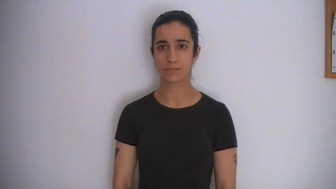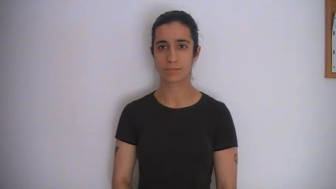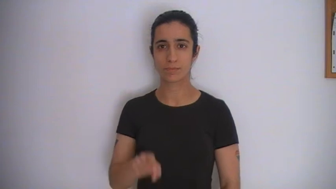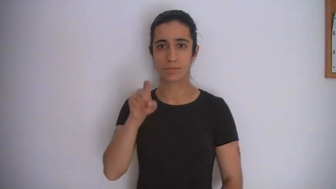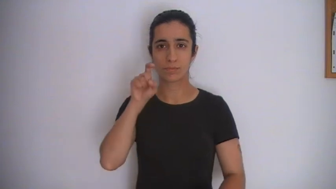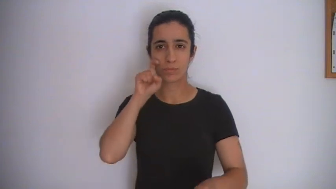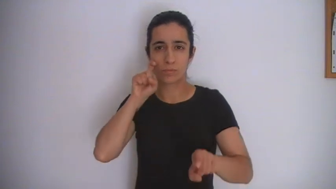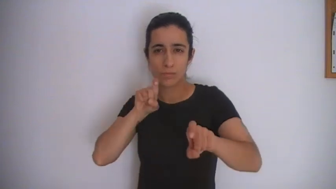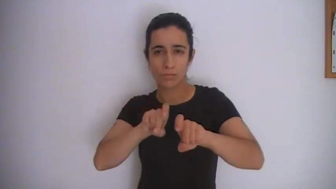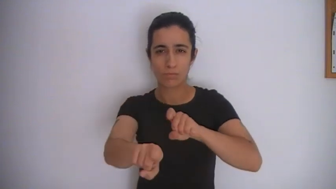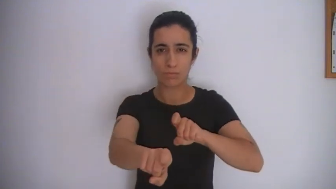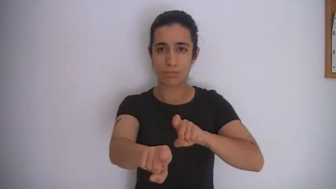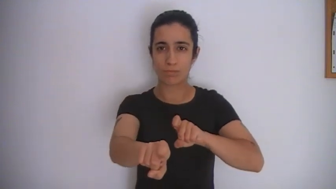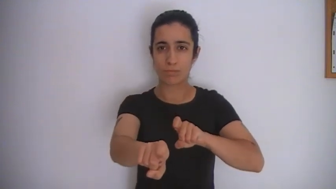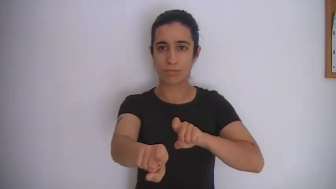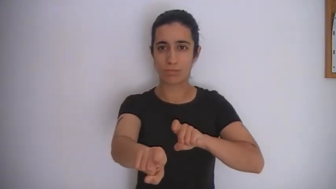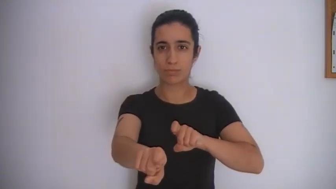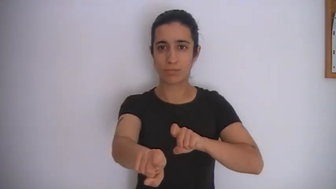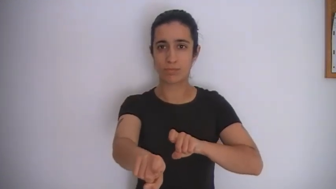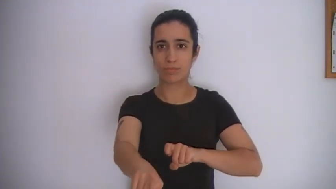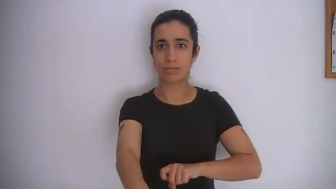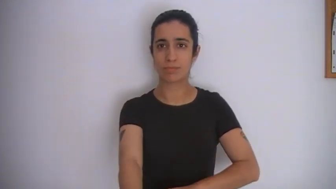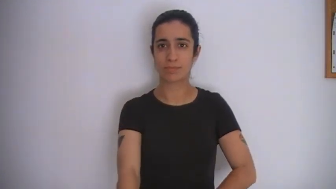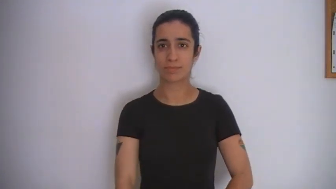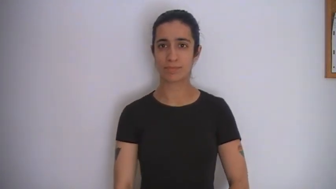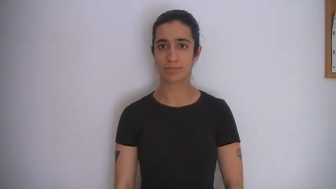odiar/ódio